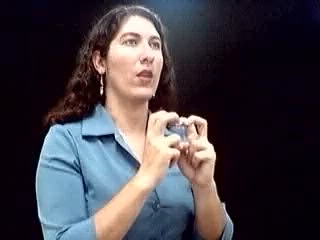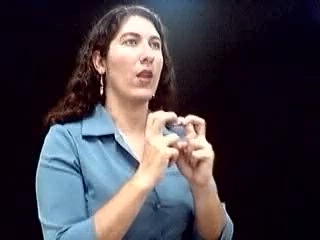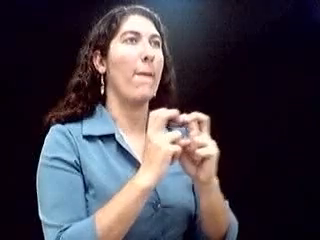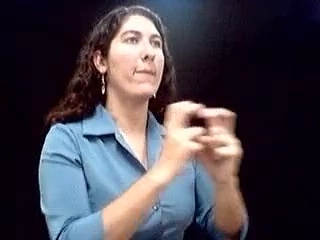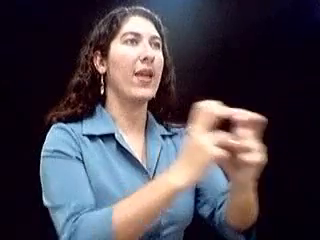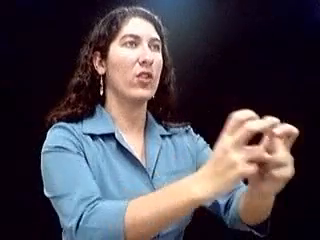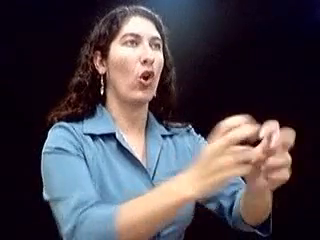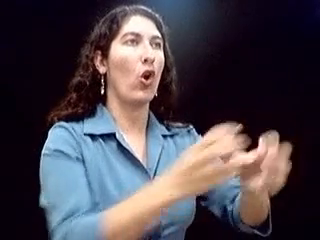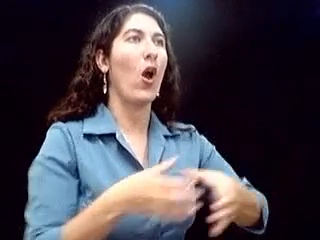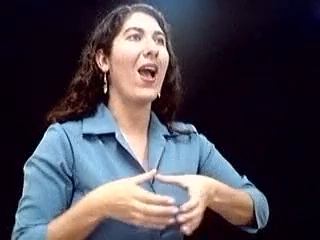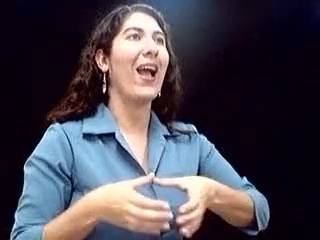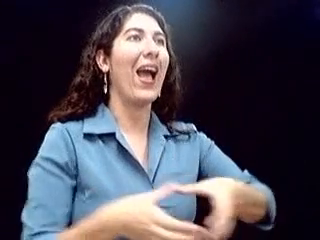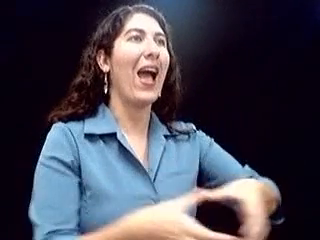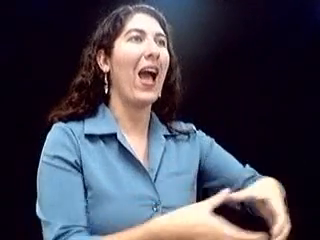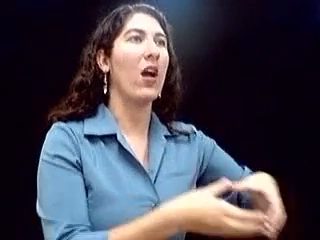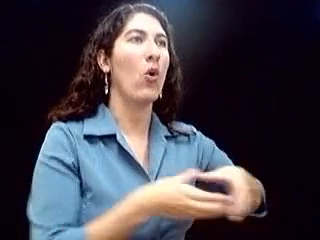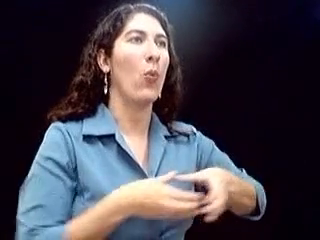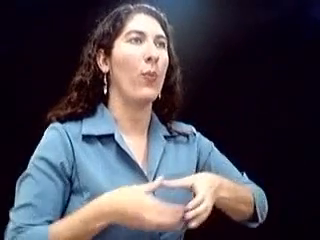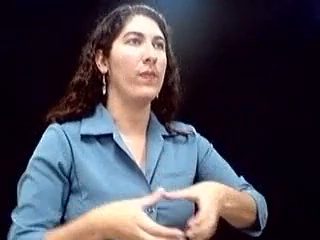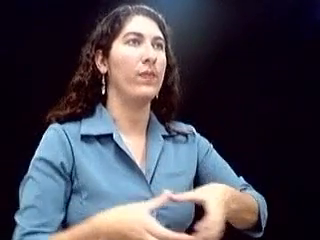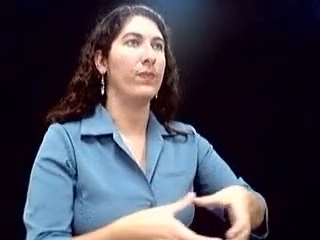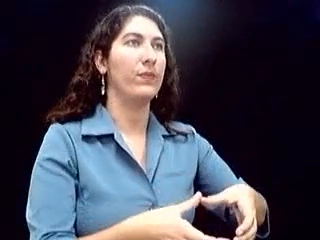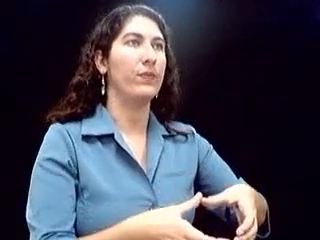Metro Carrao